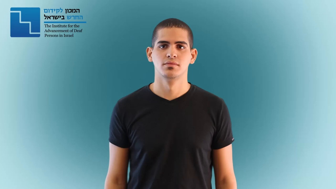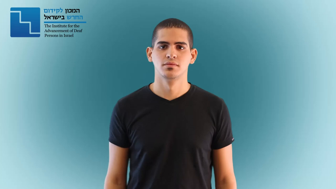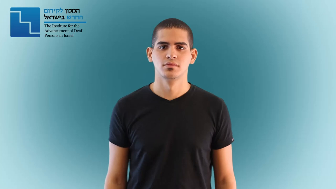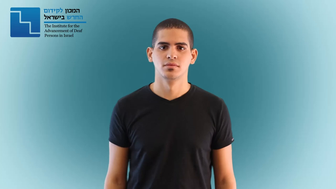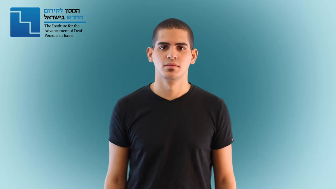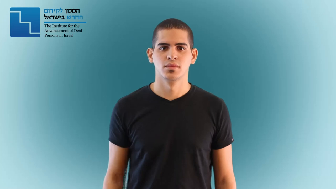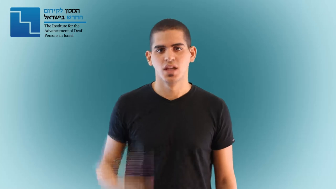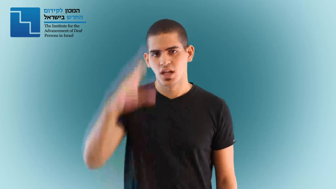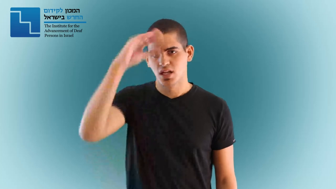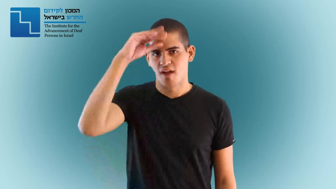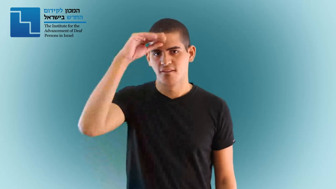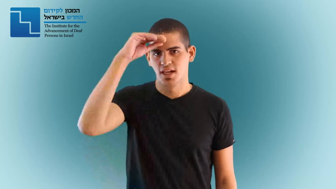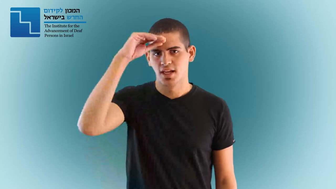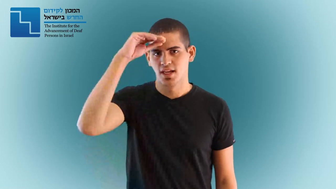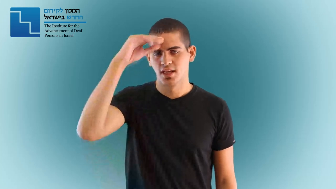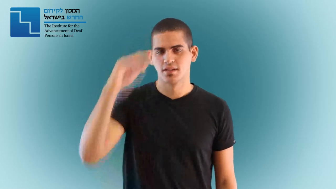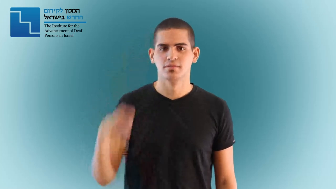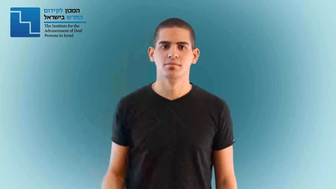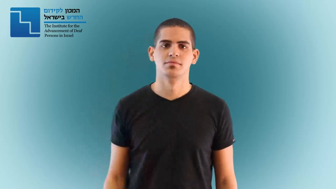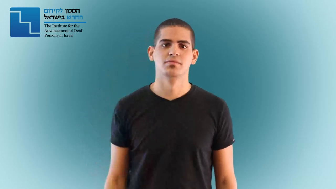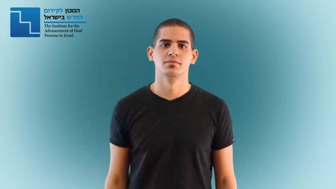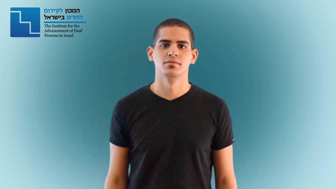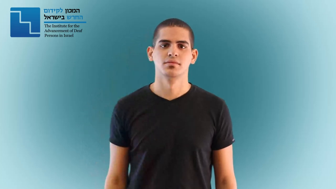בחור